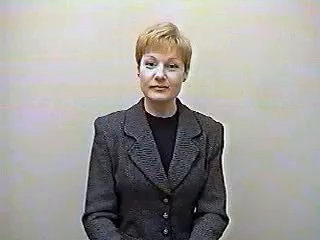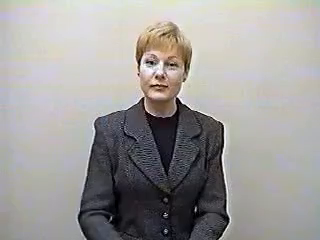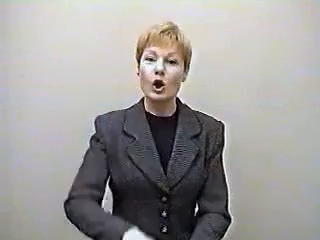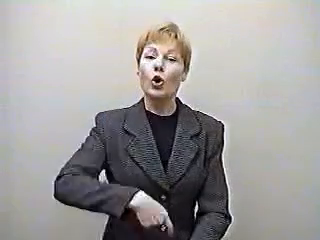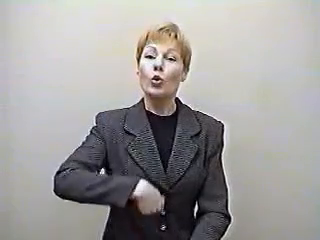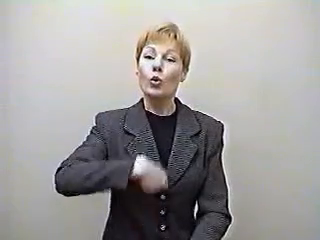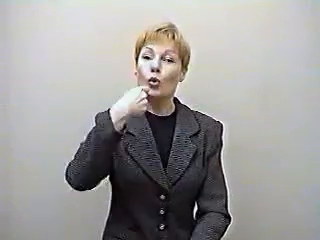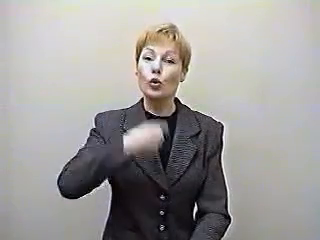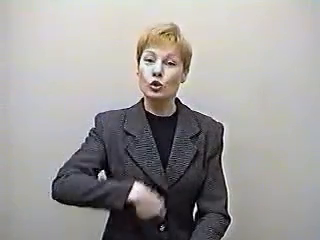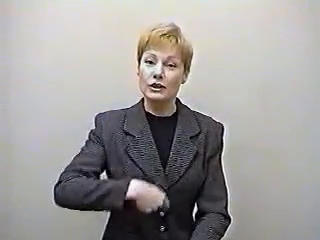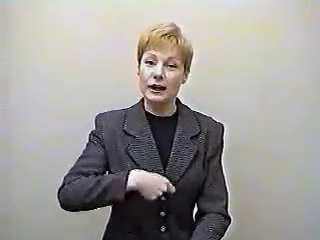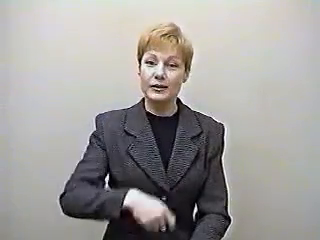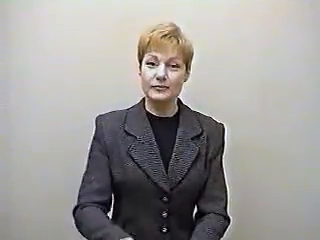куртка